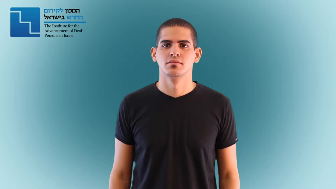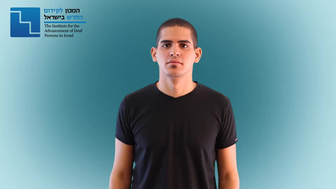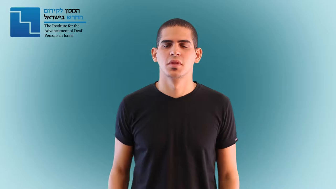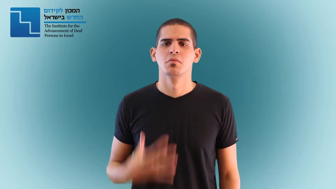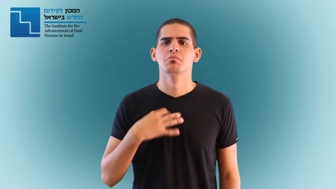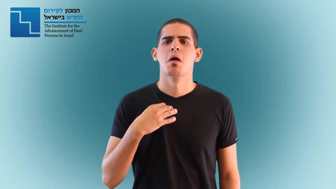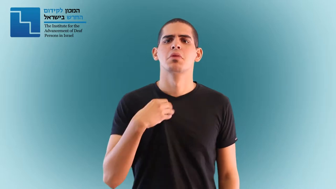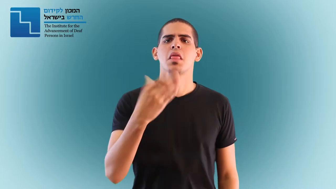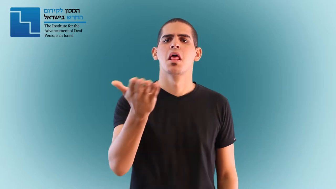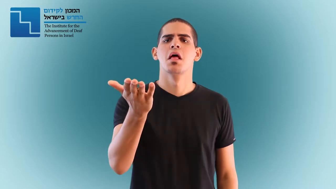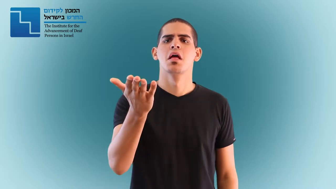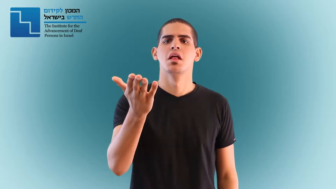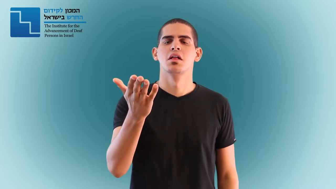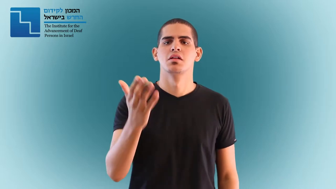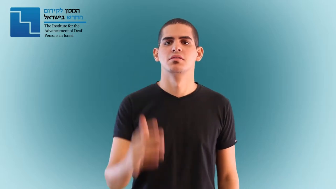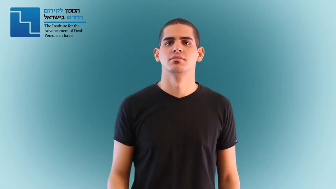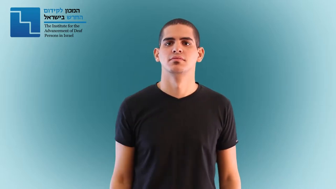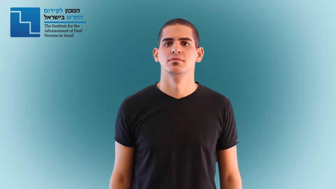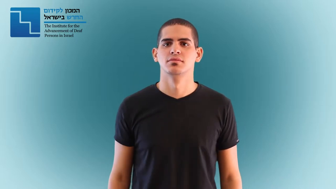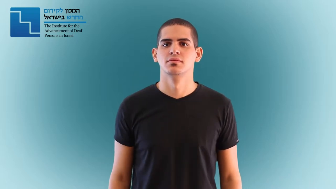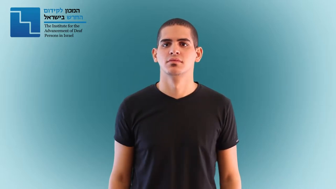מה אכפת לך